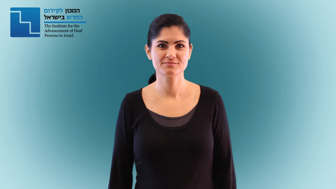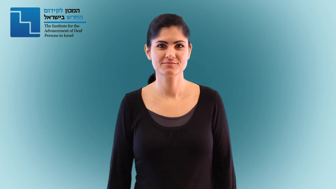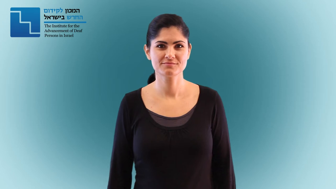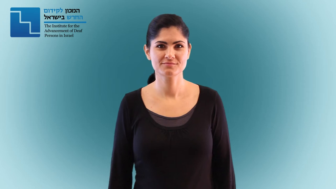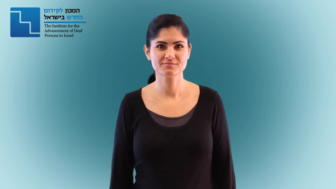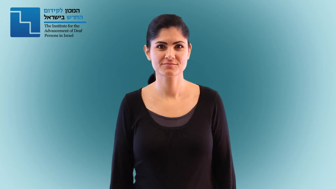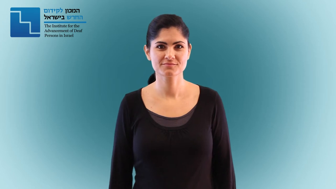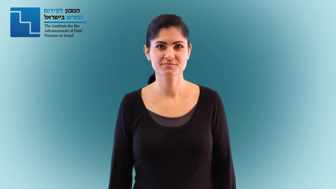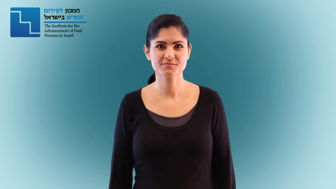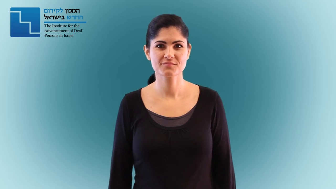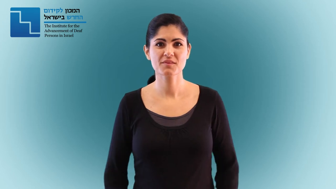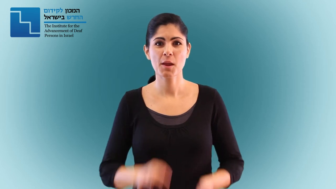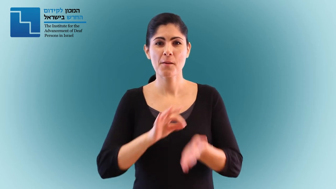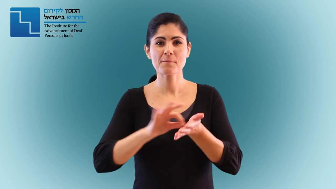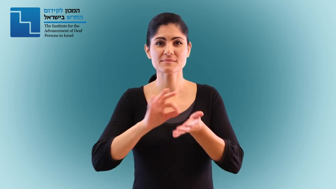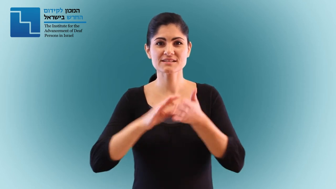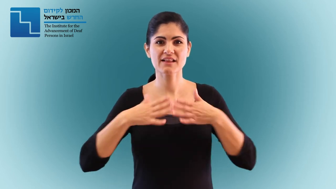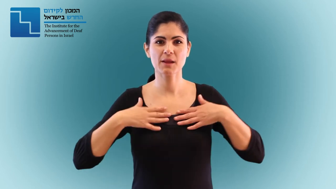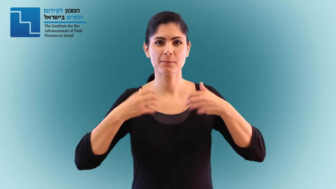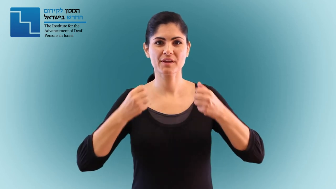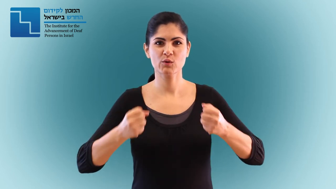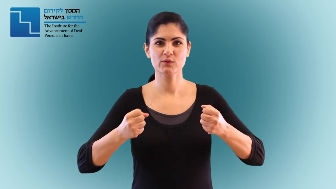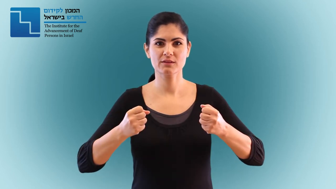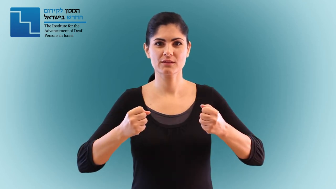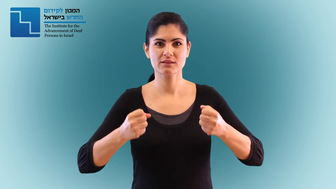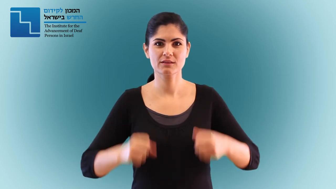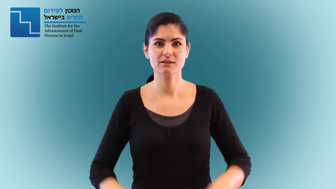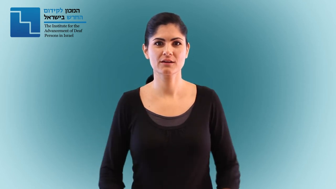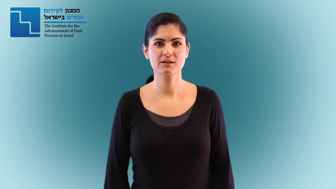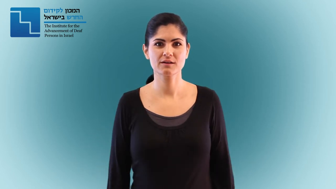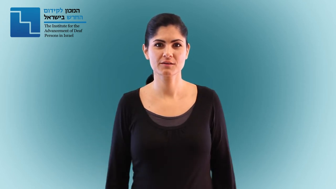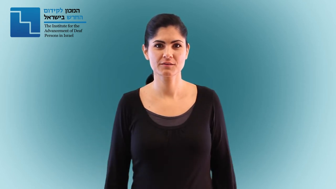משרד הבריאות